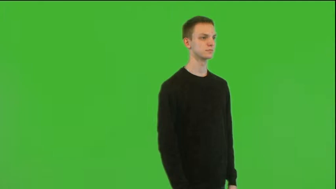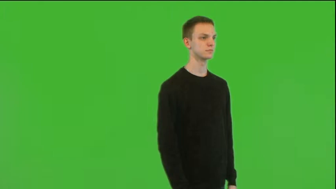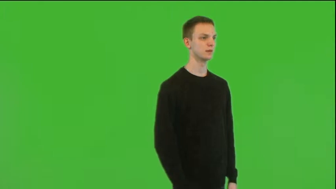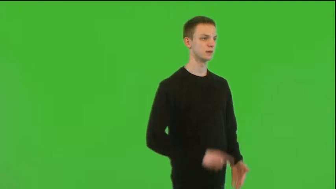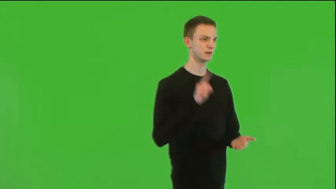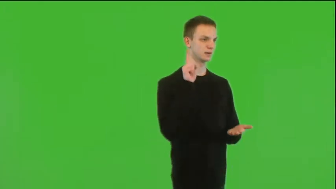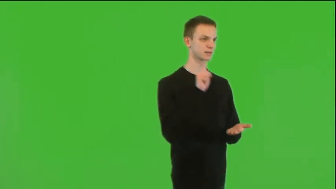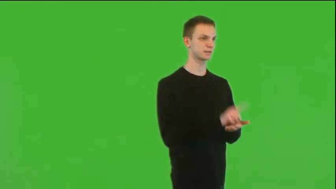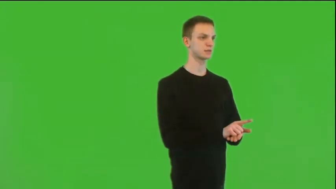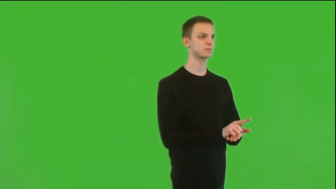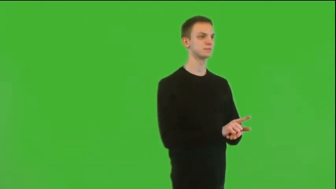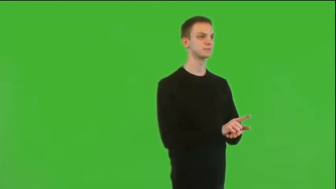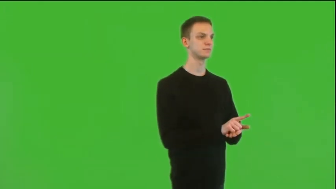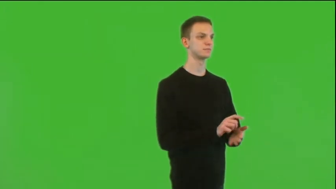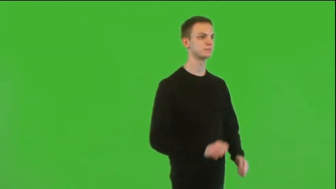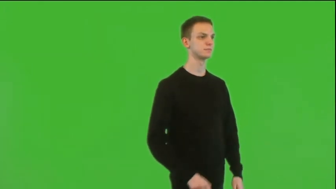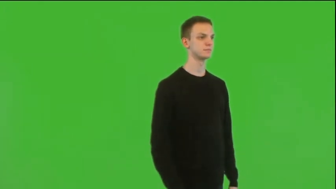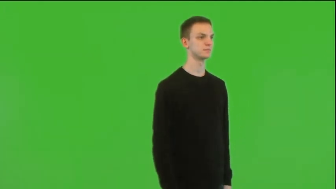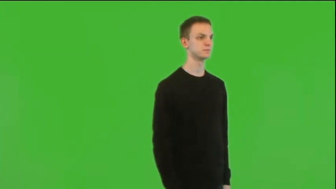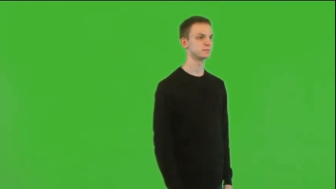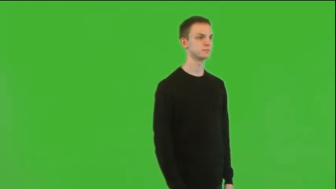zdać